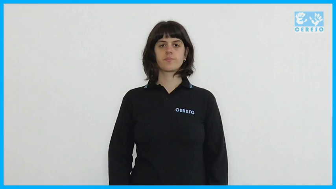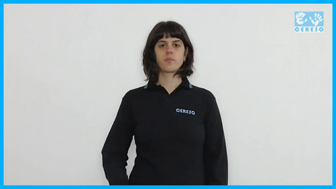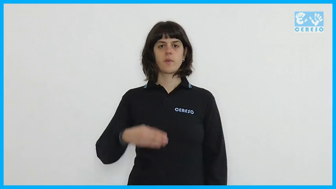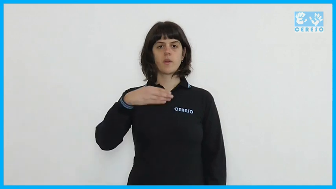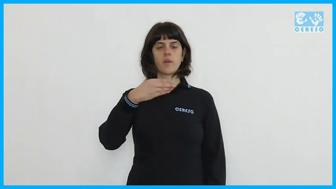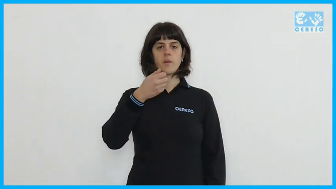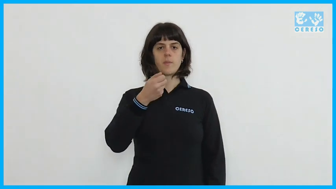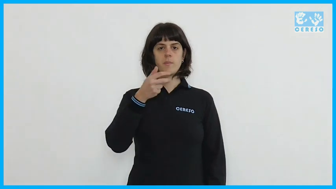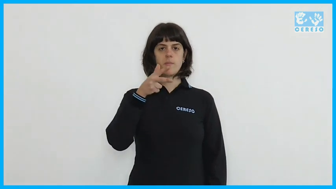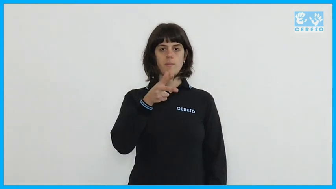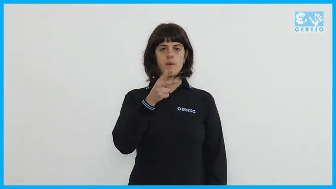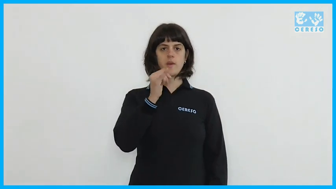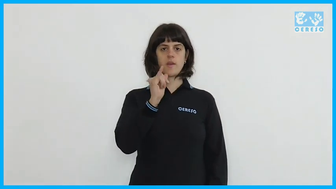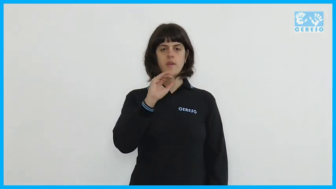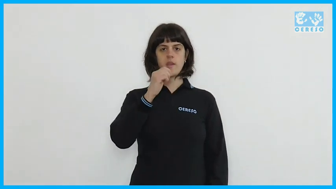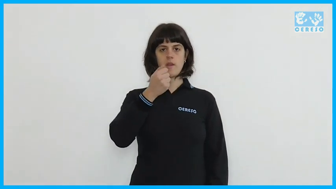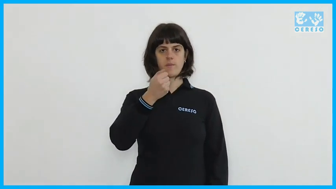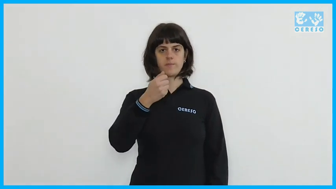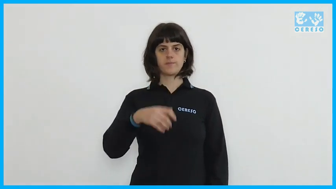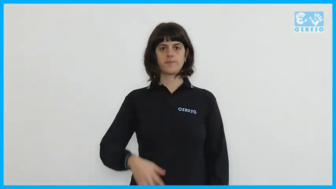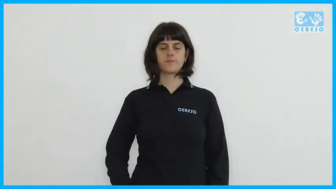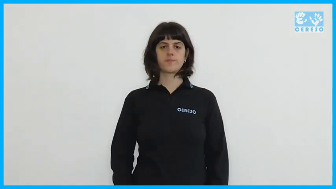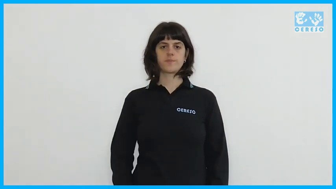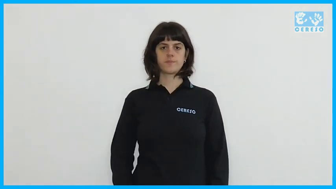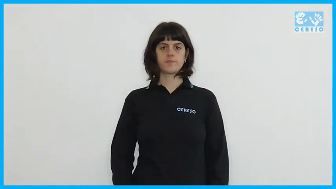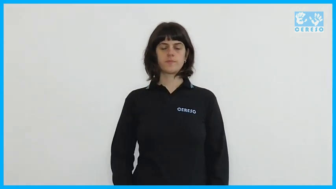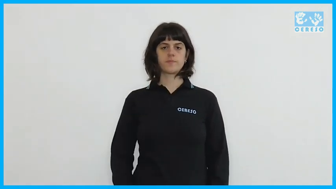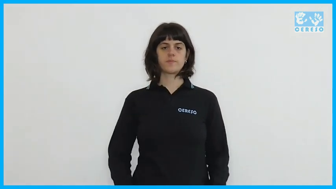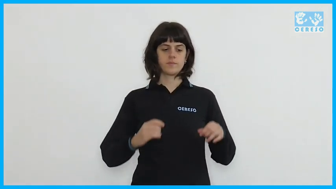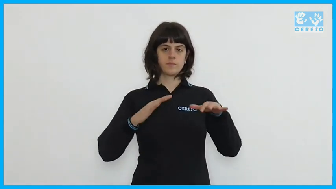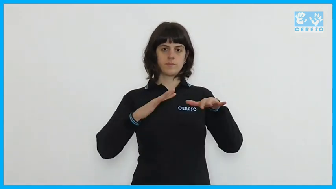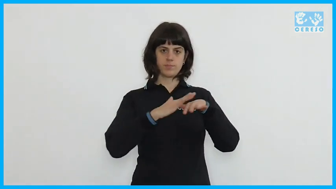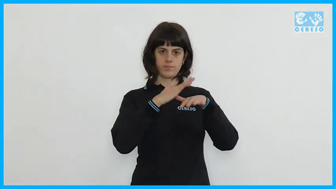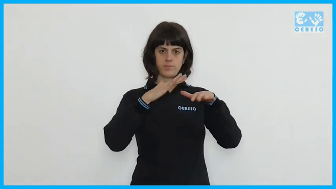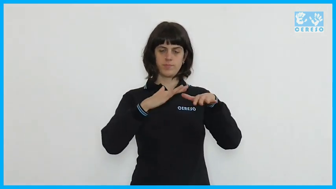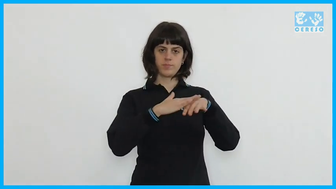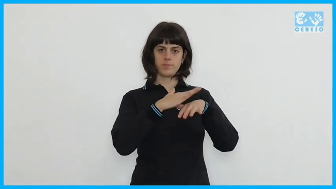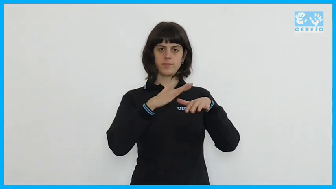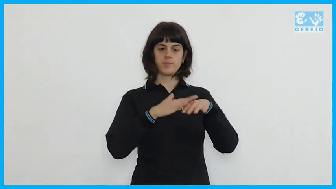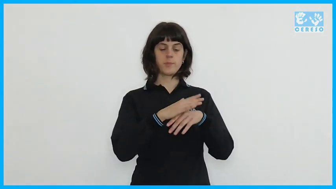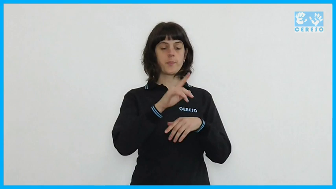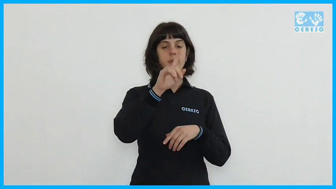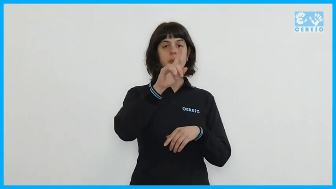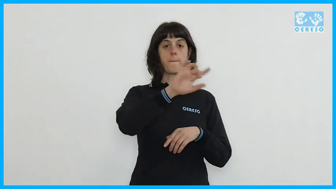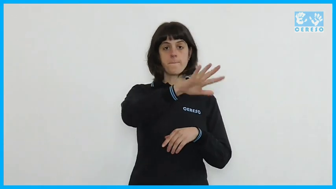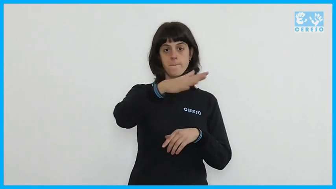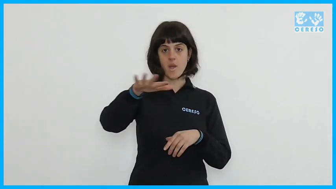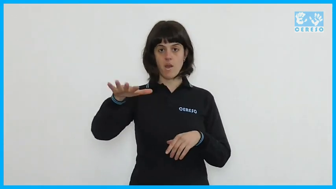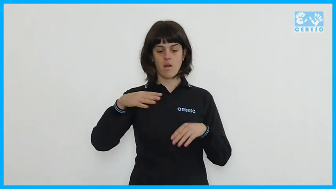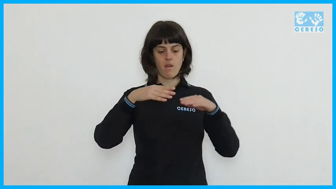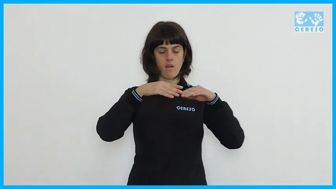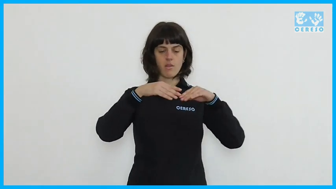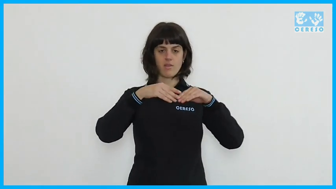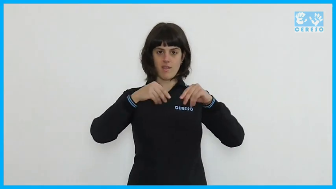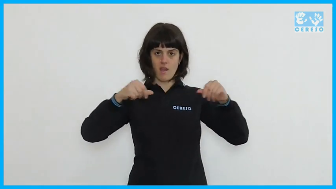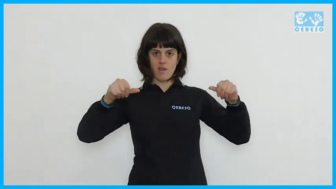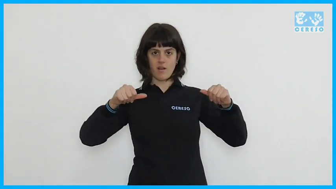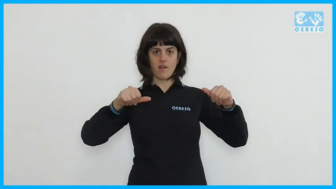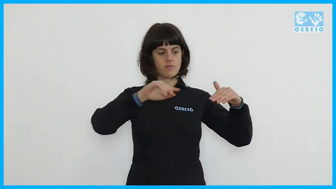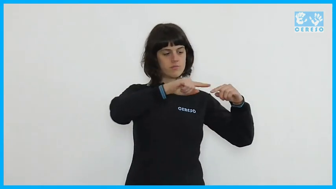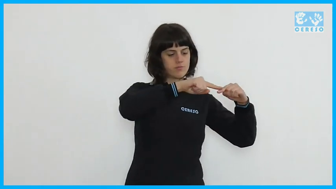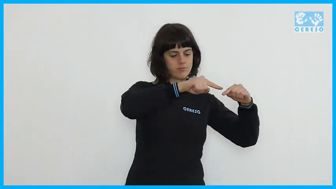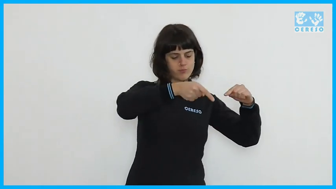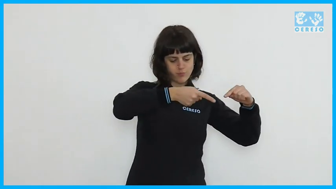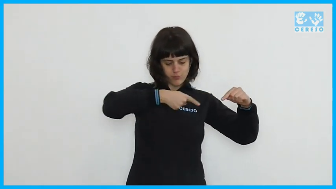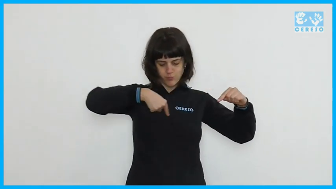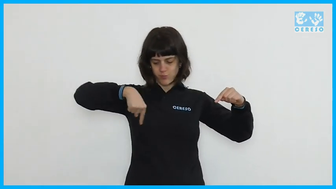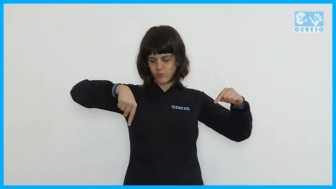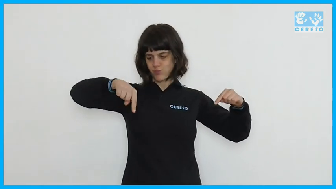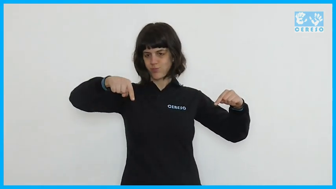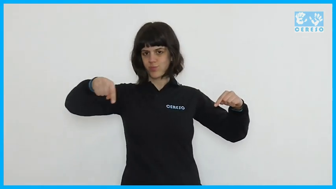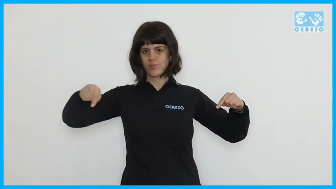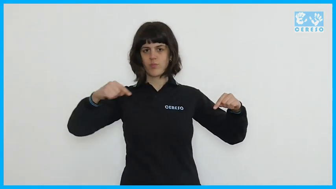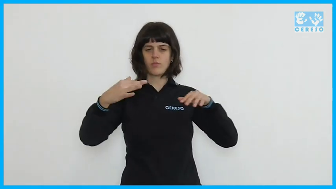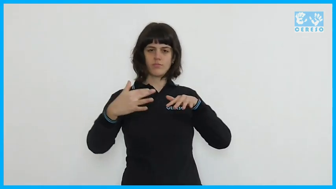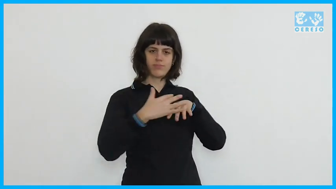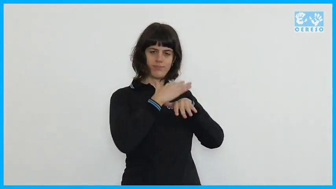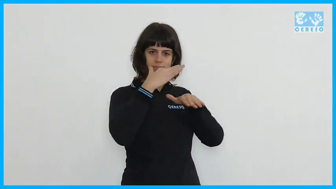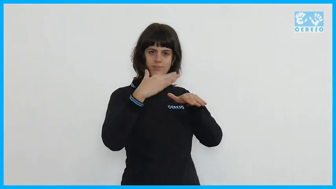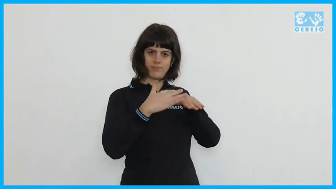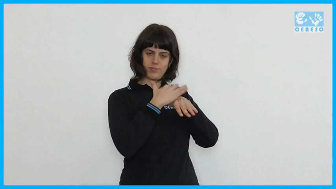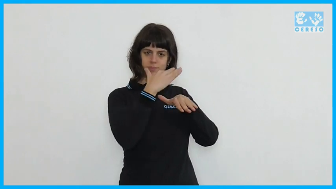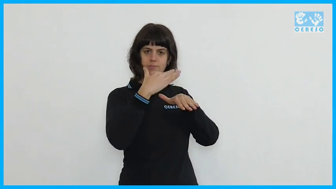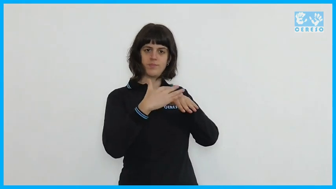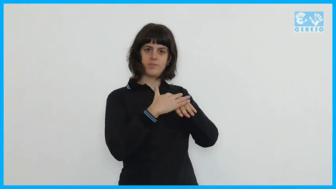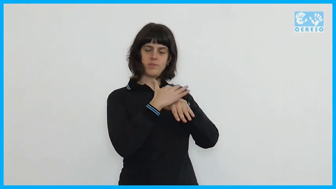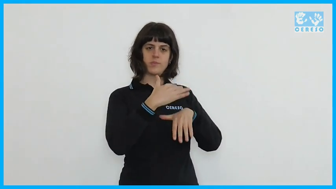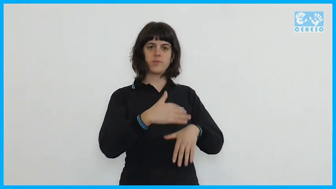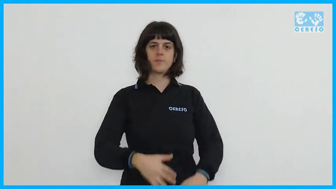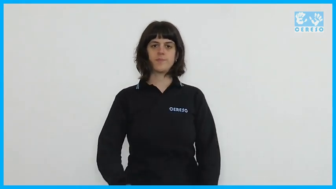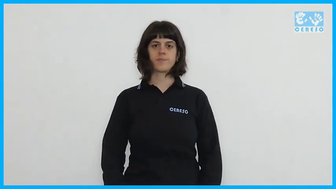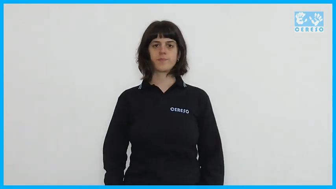BAHIA